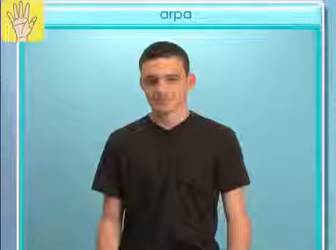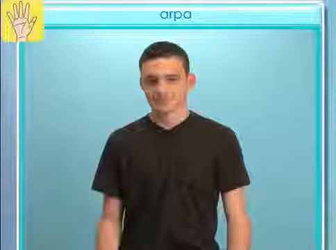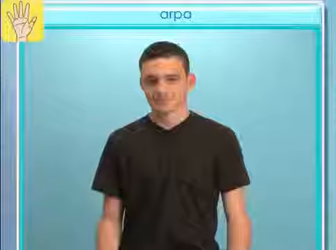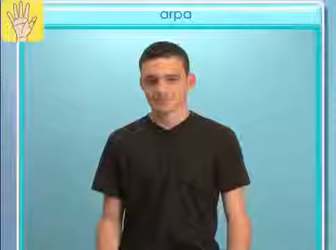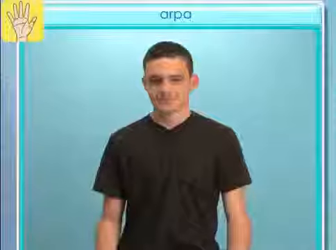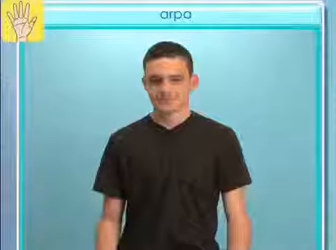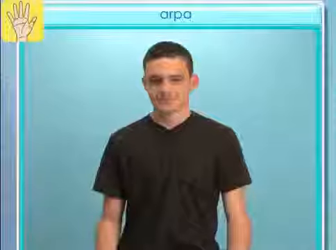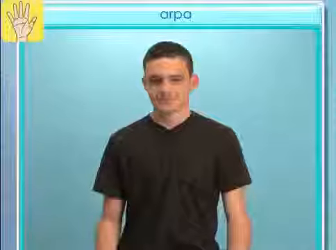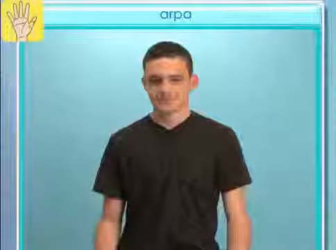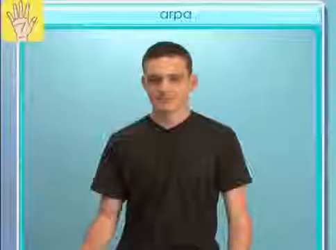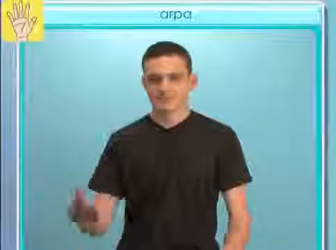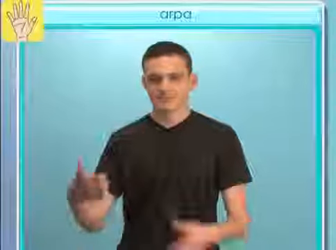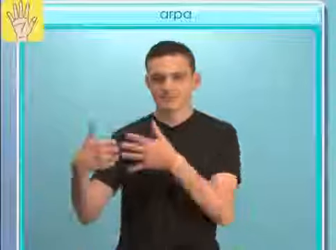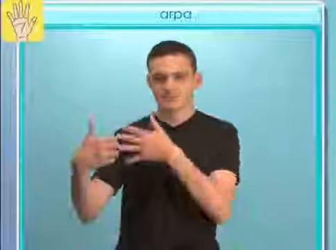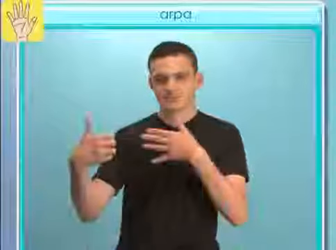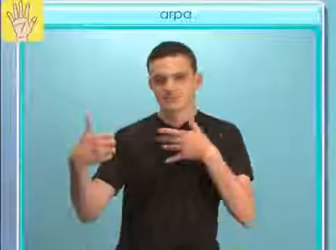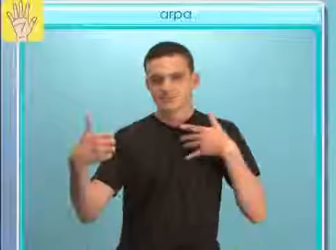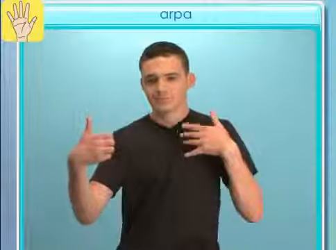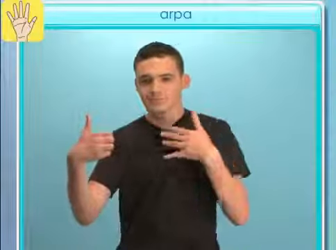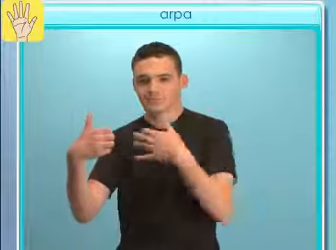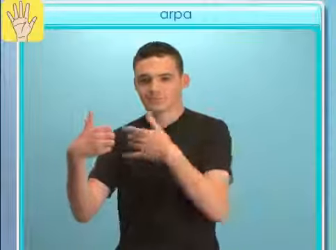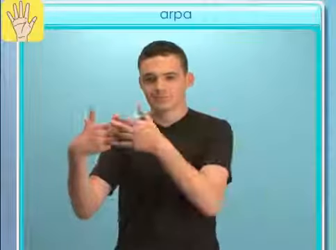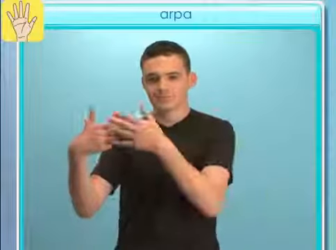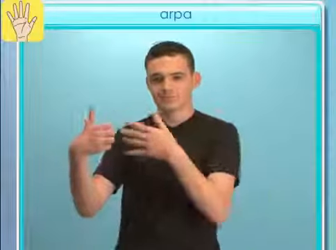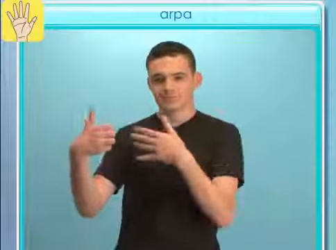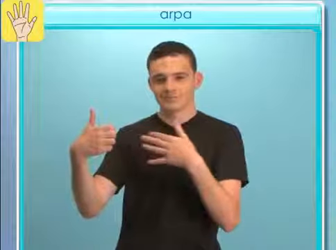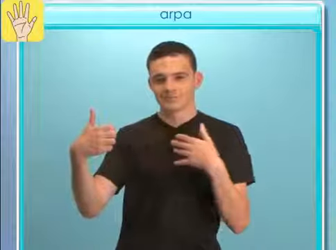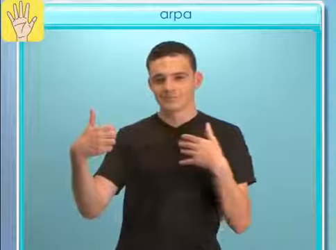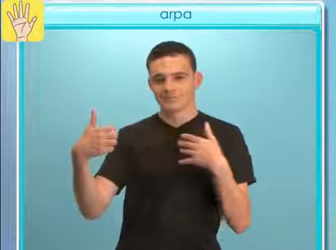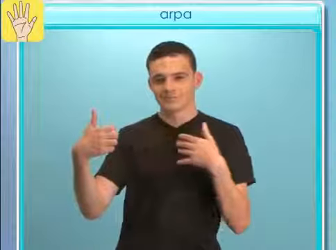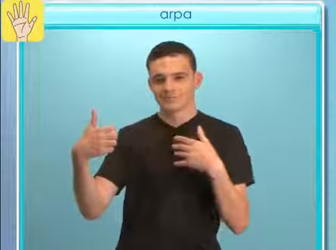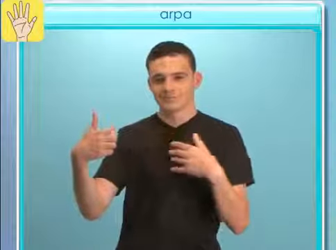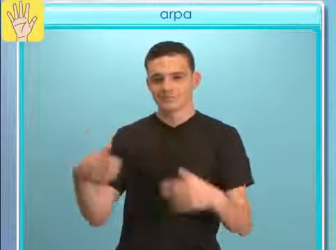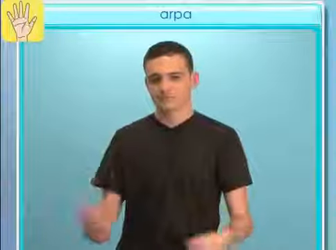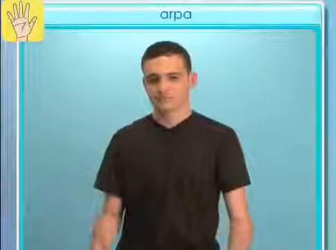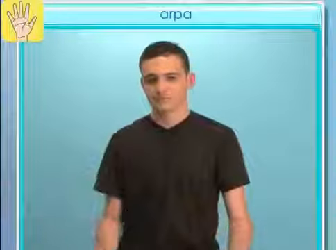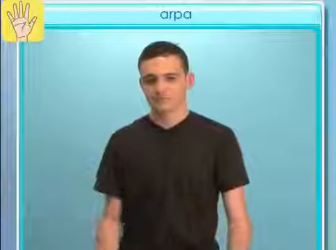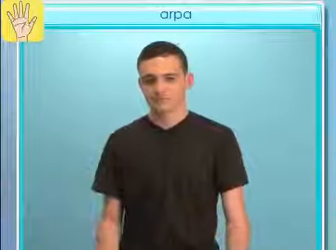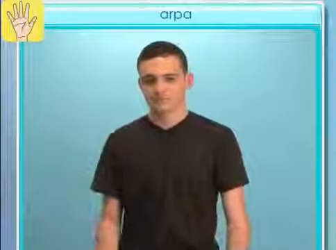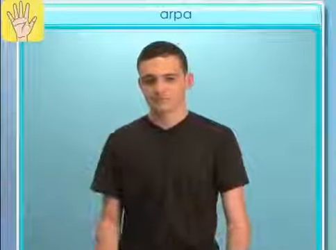ARPA